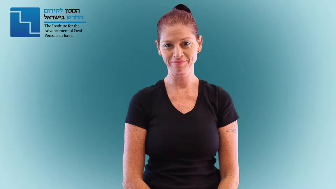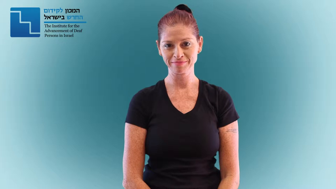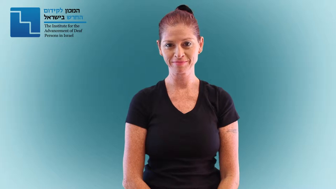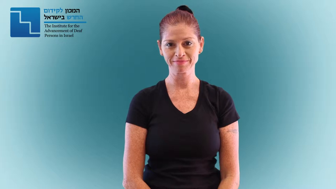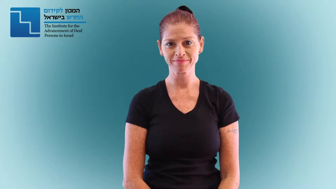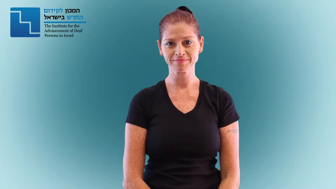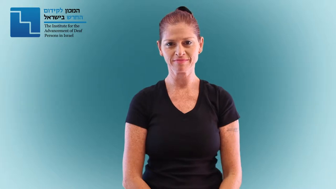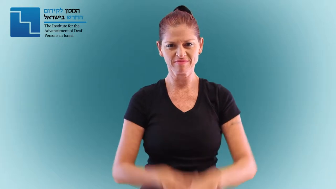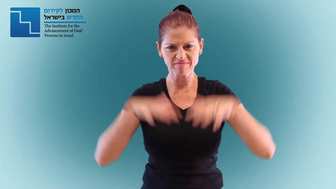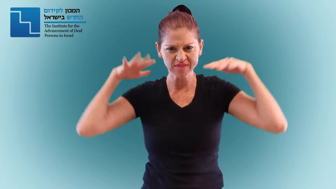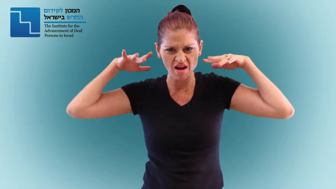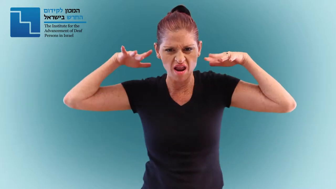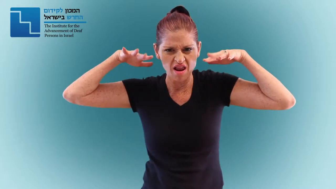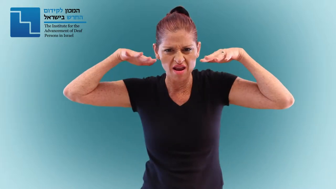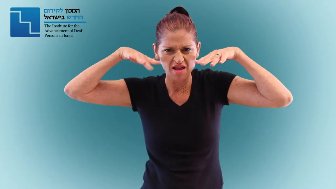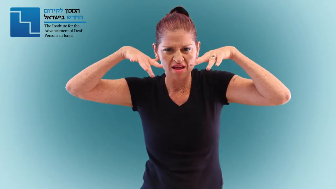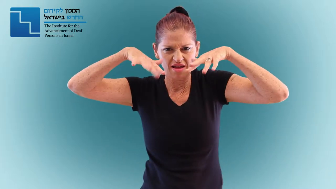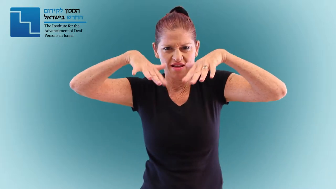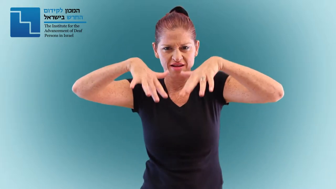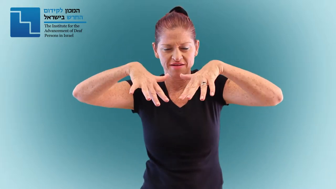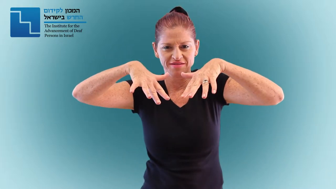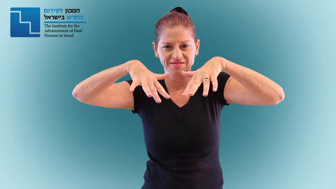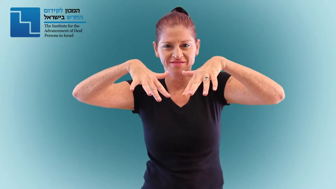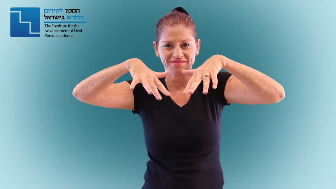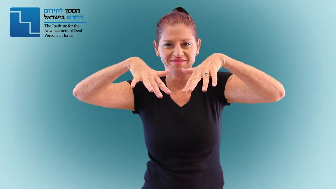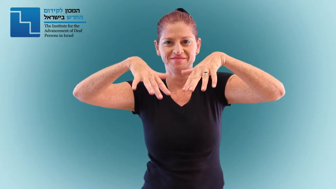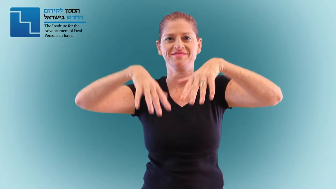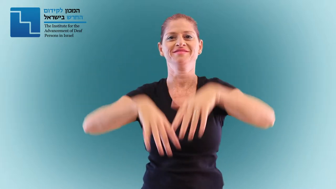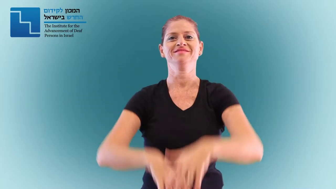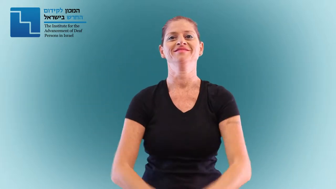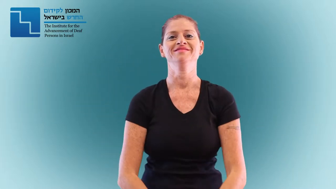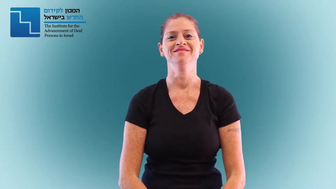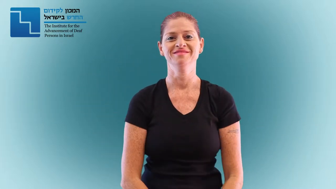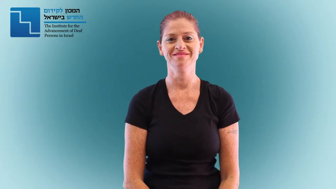הרבה (אנשים)